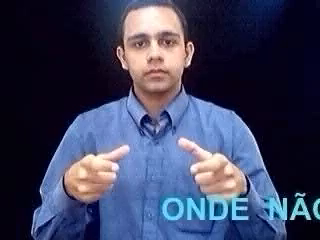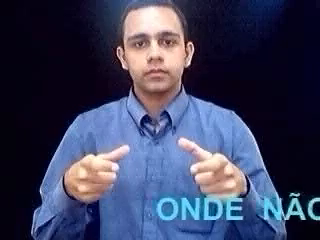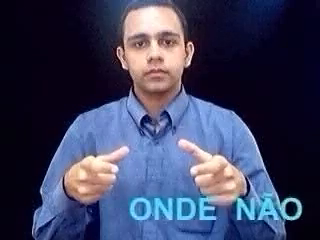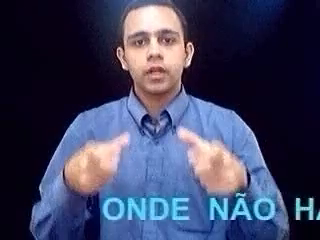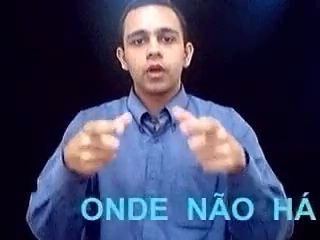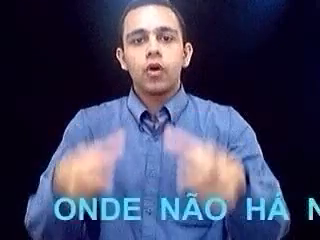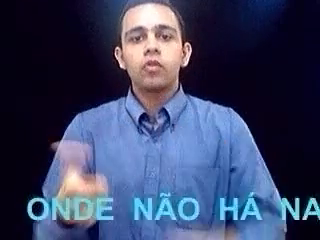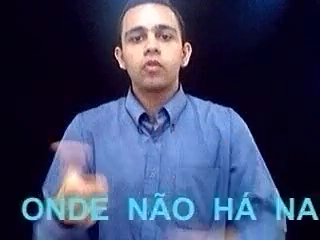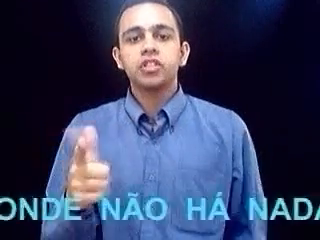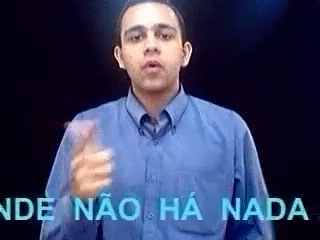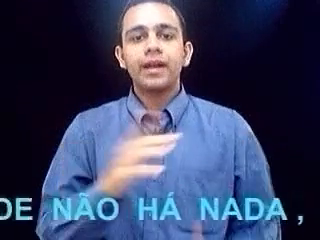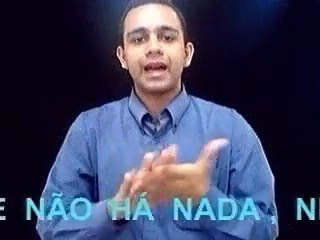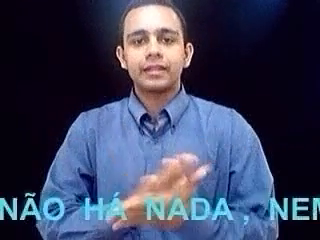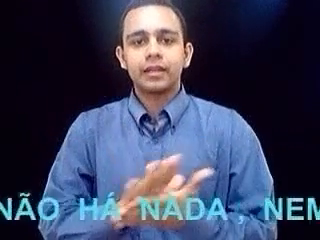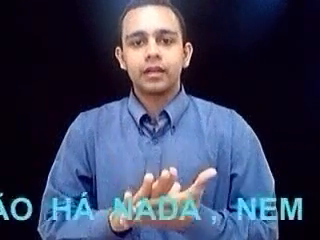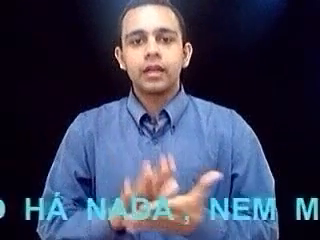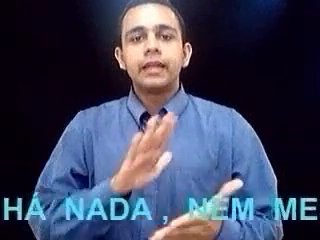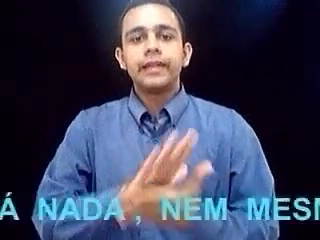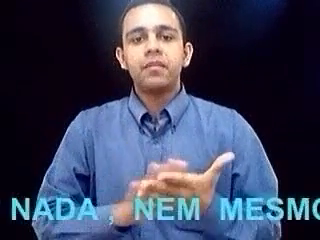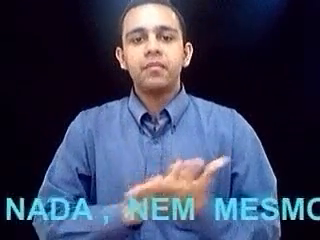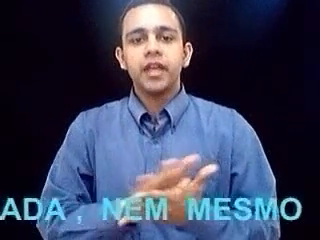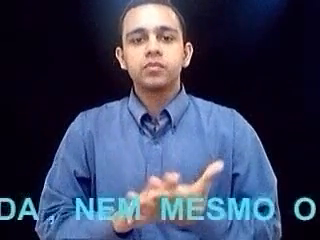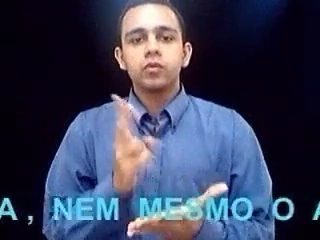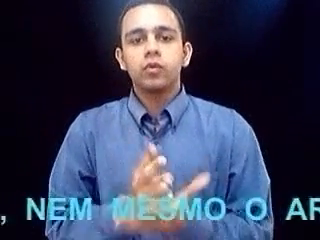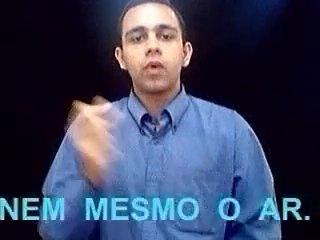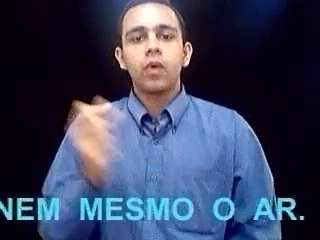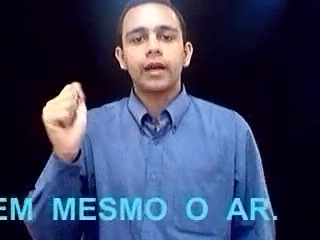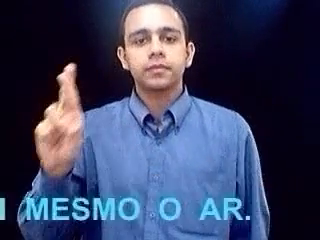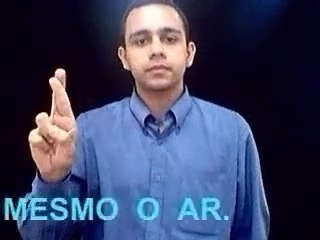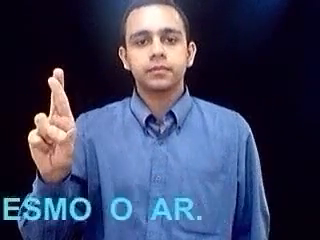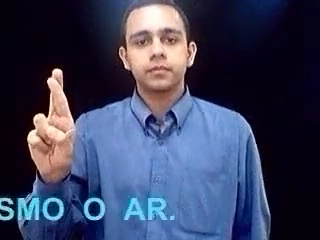vvacuo